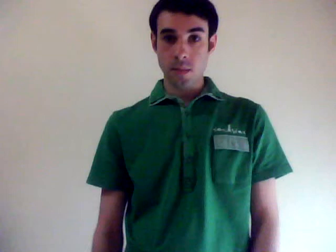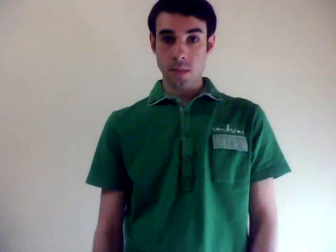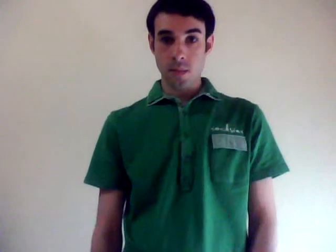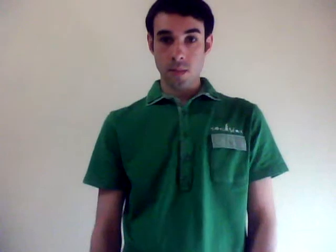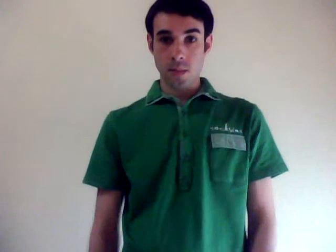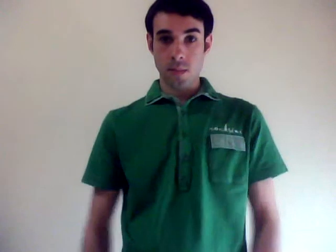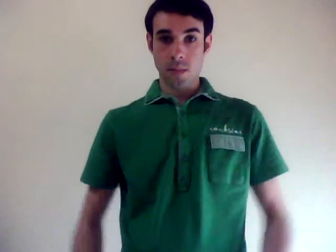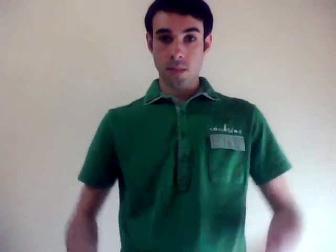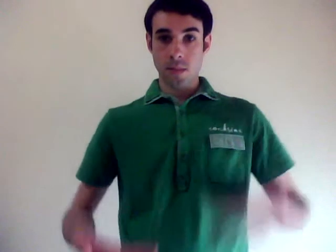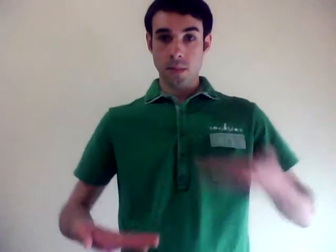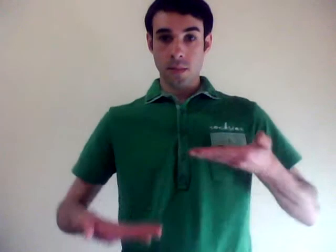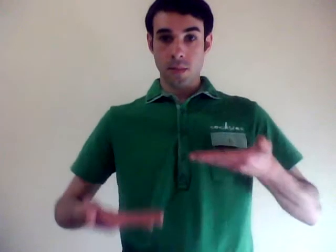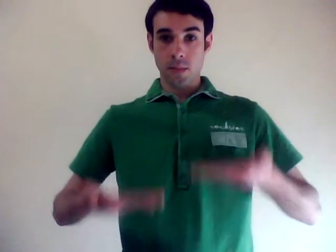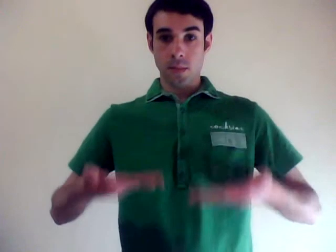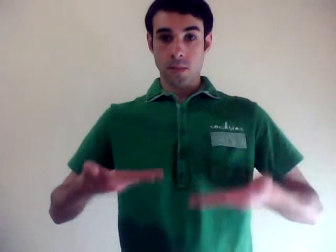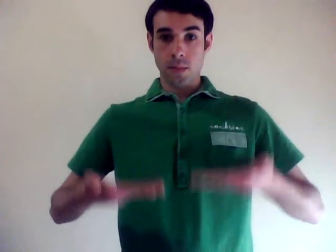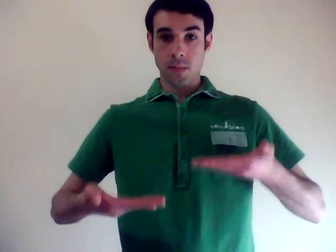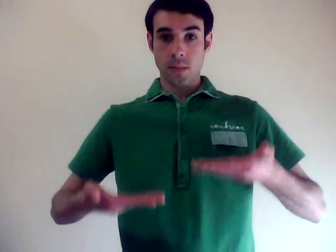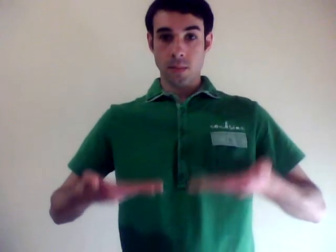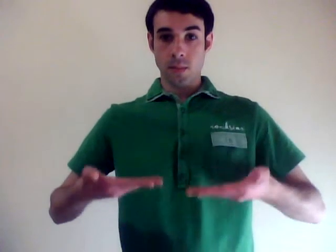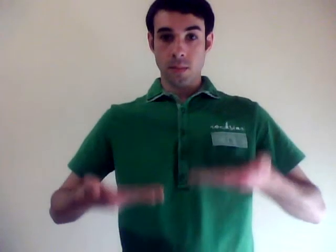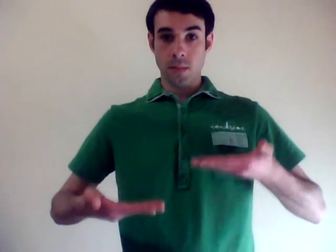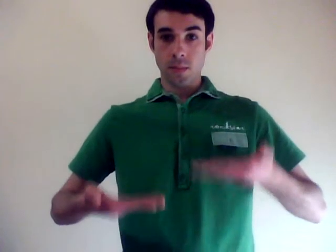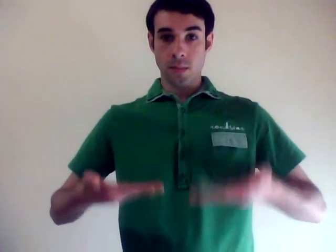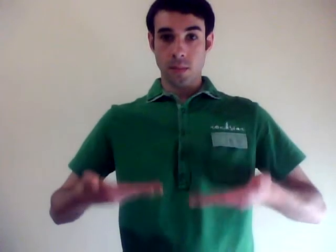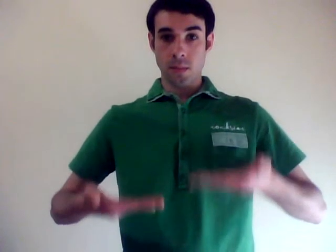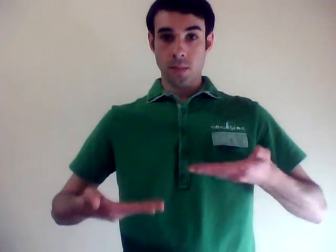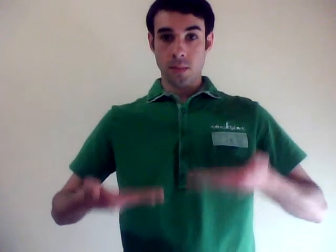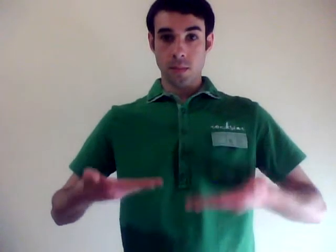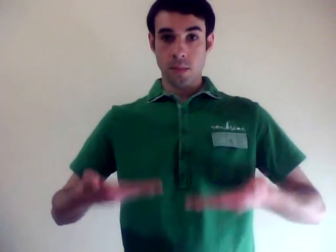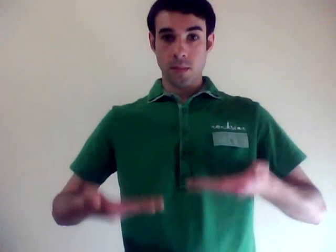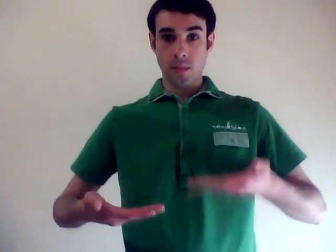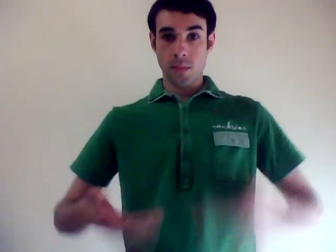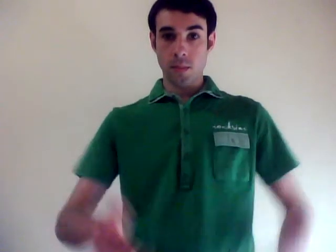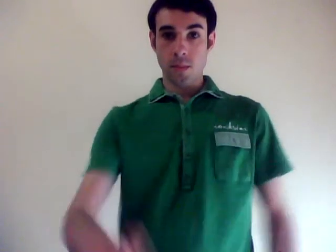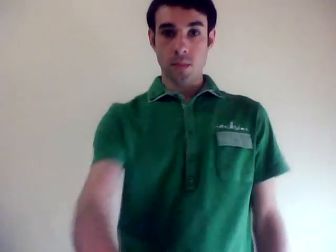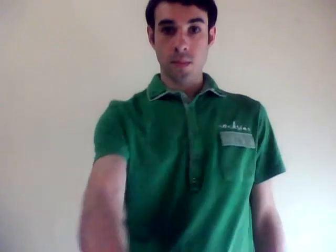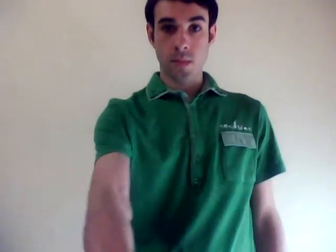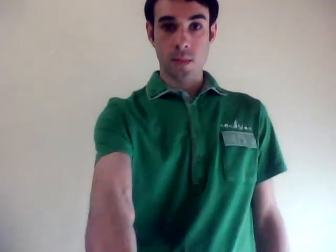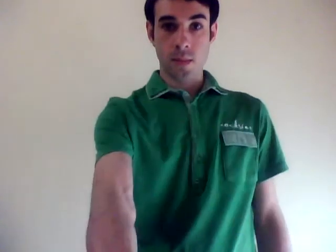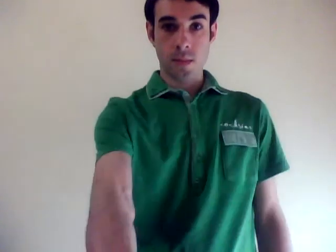Pesaro